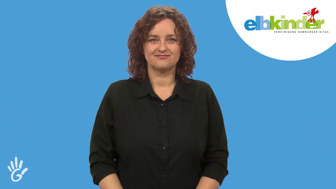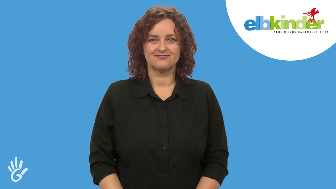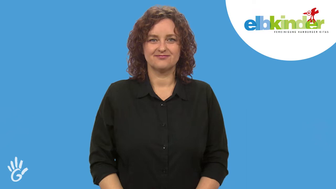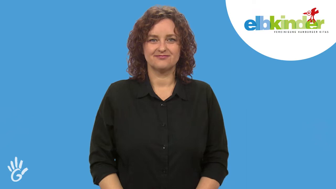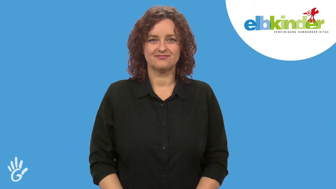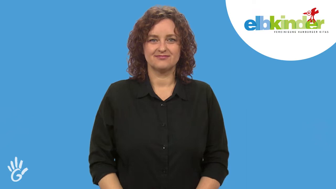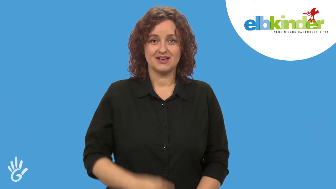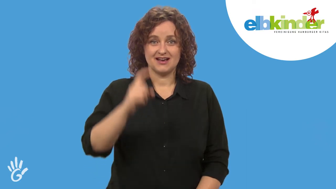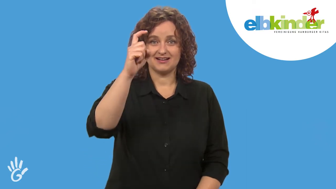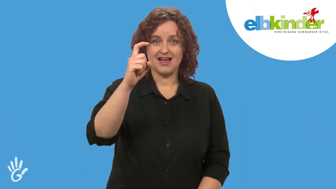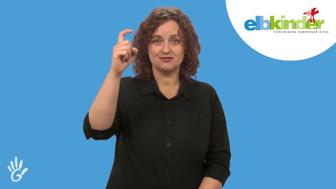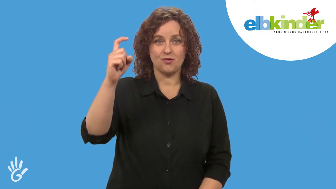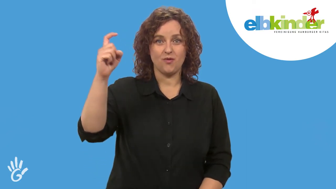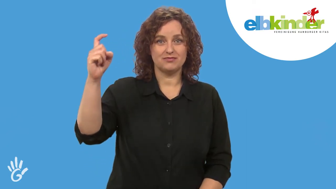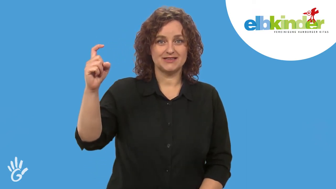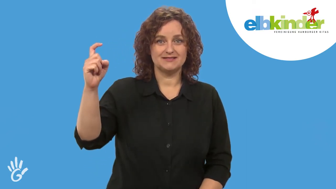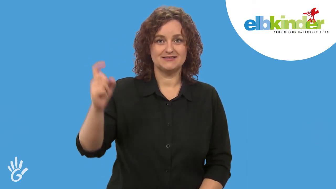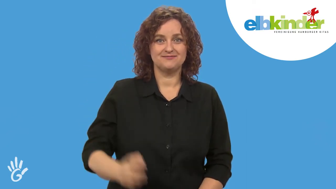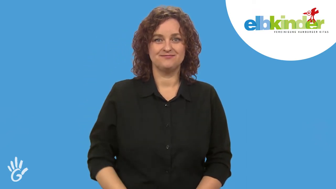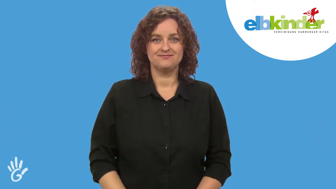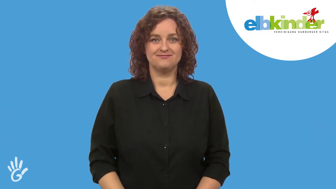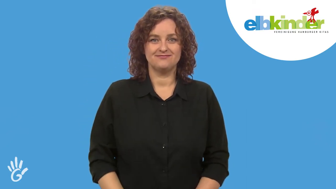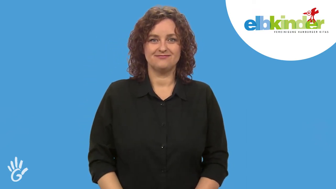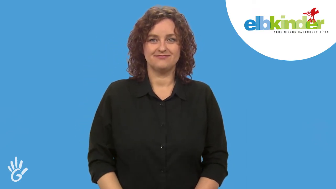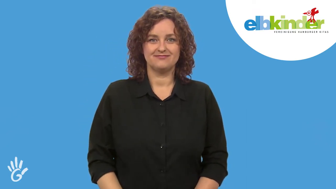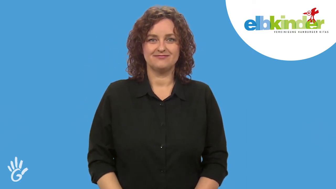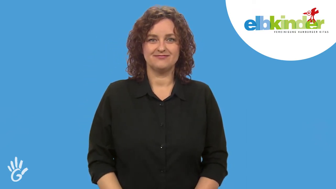Garderobe